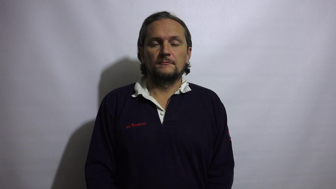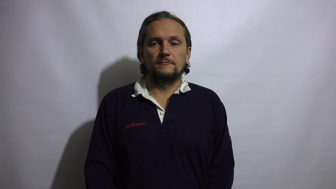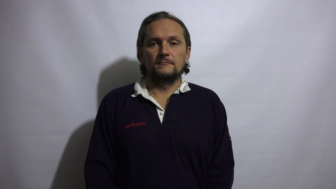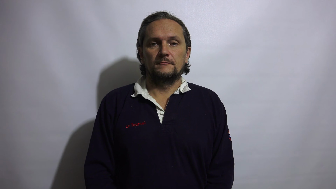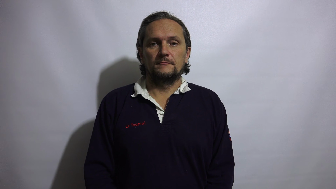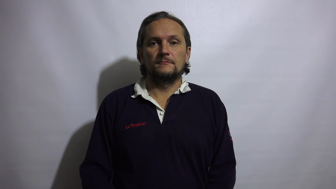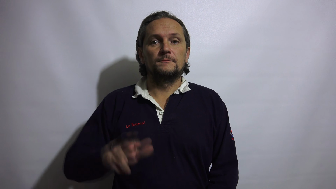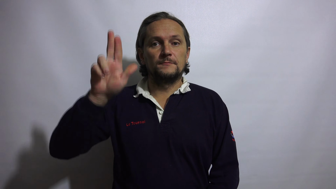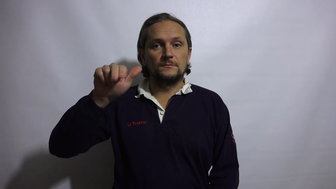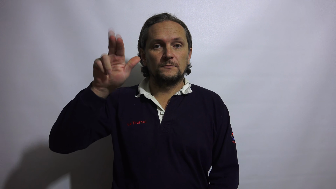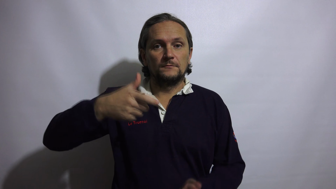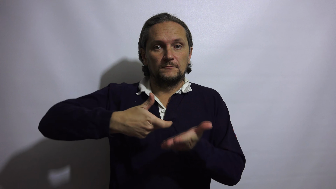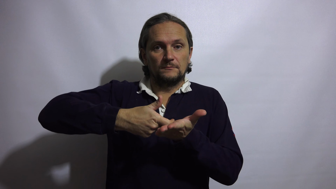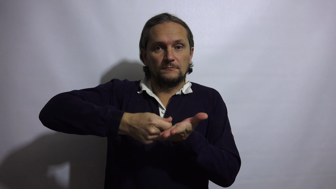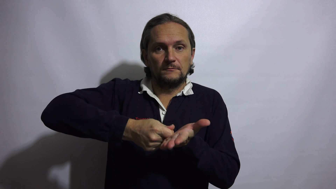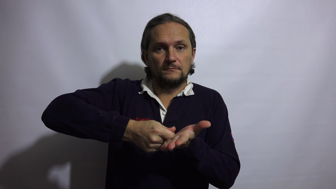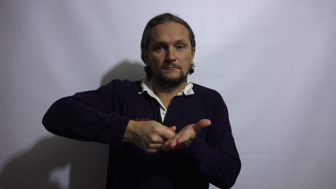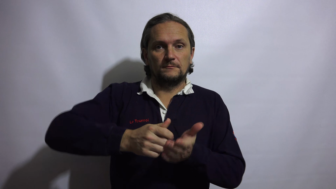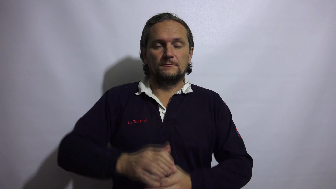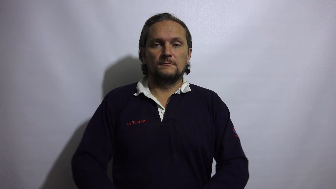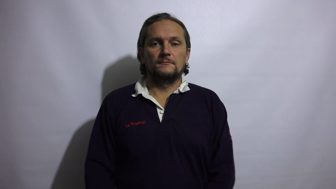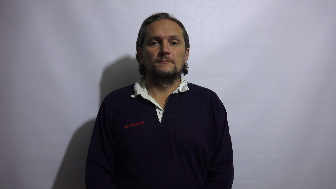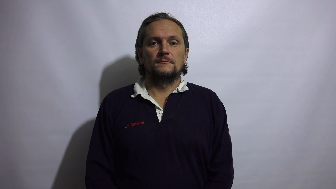Gouache